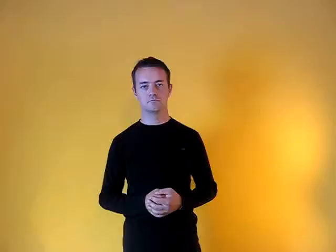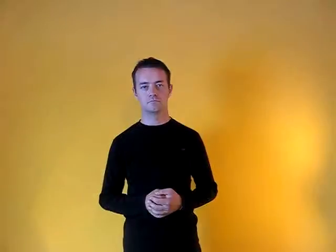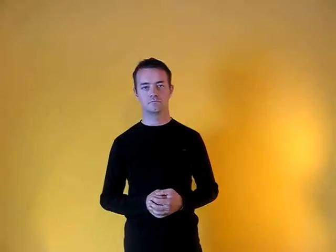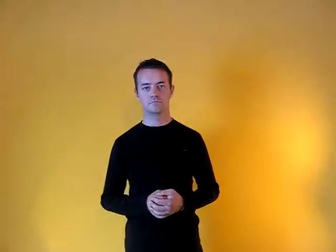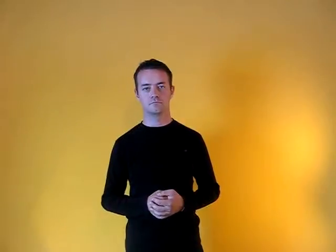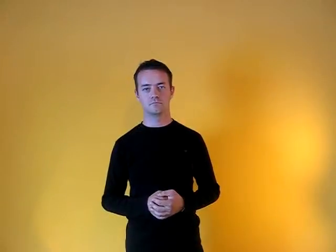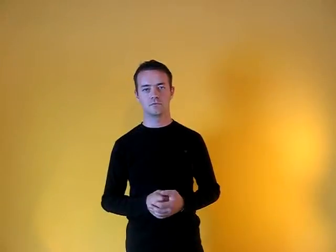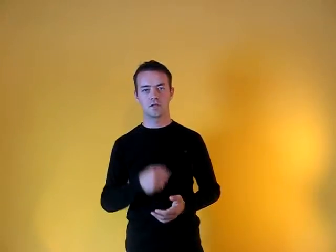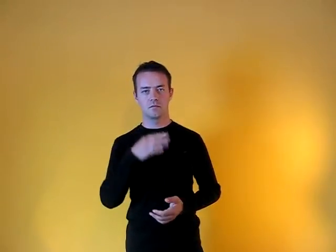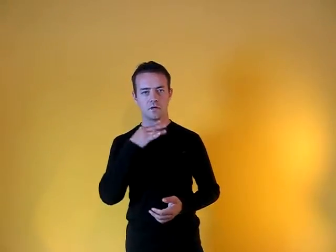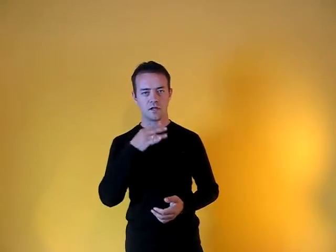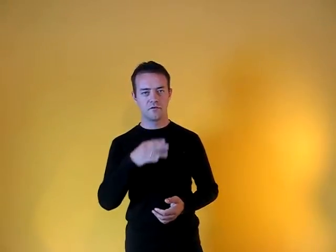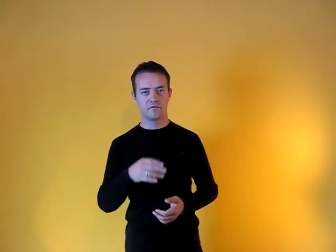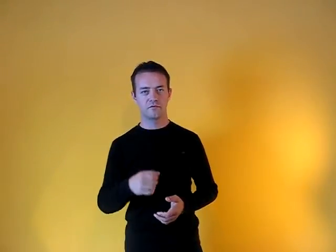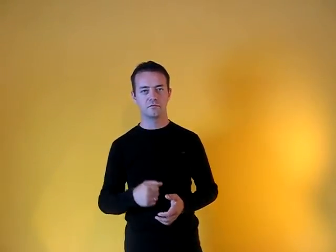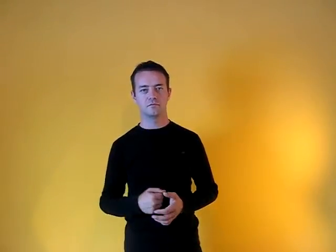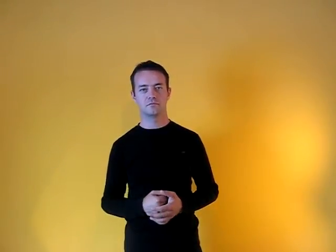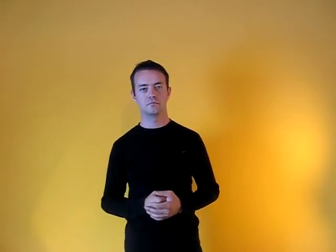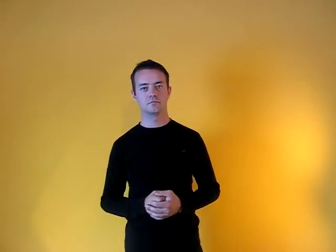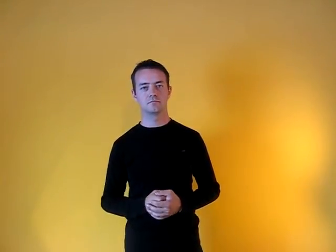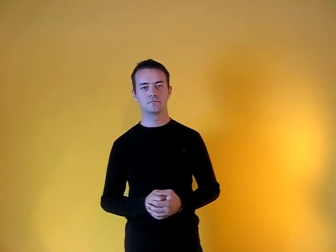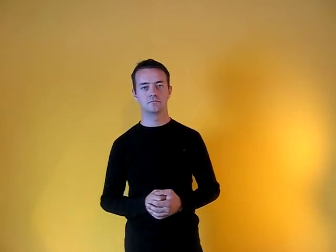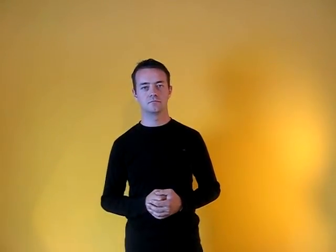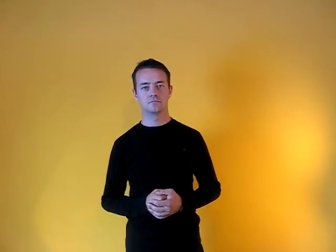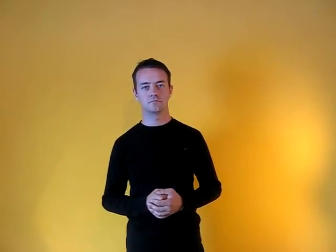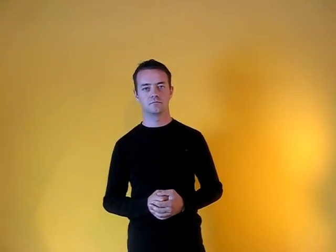prljav